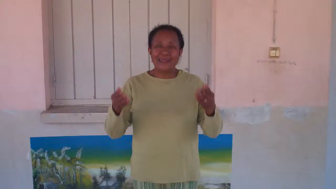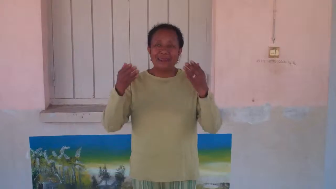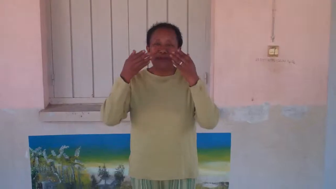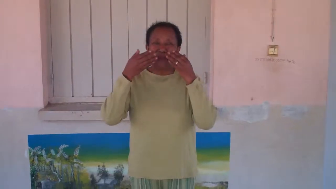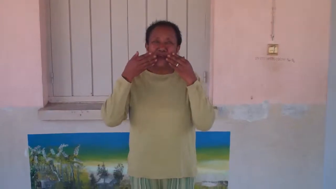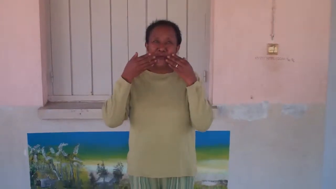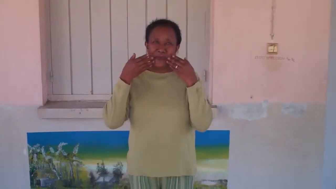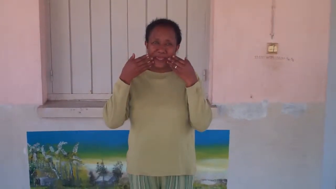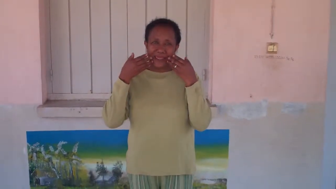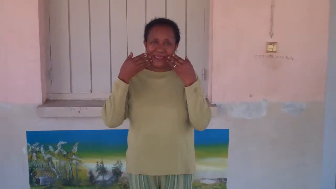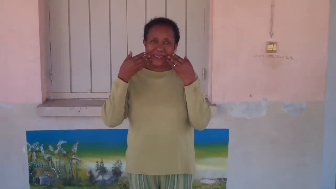mihomehy